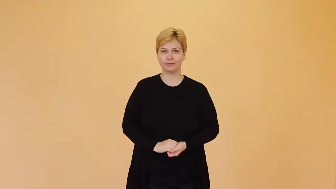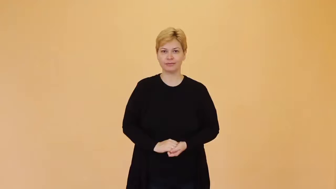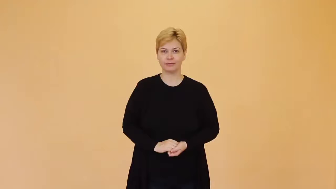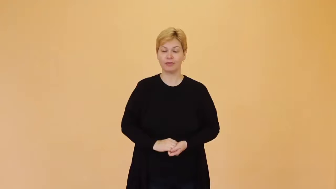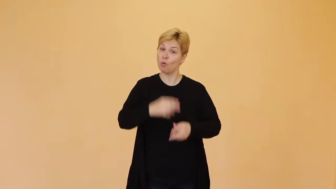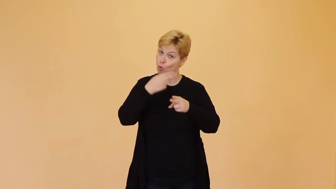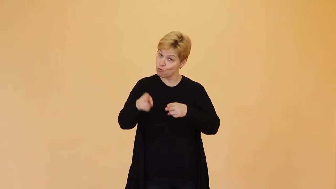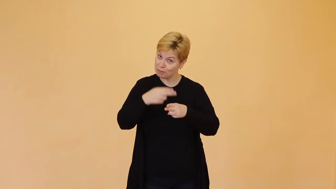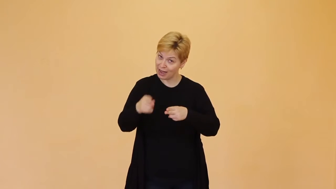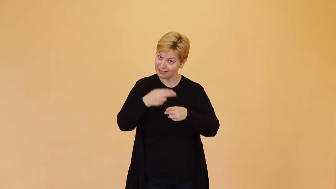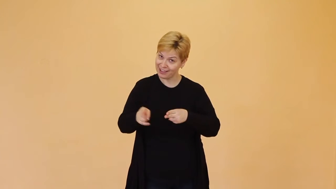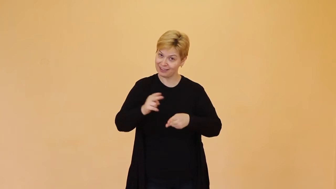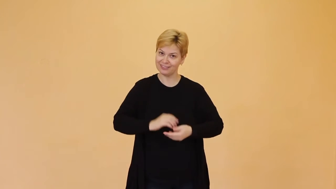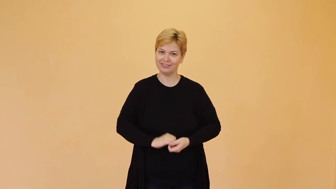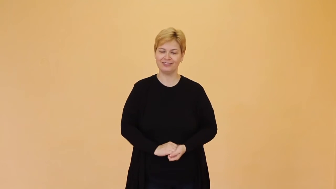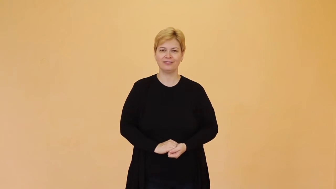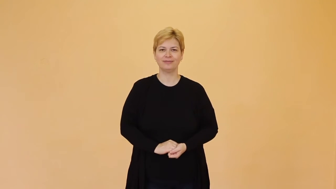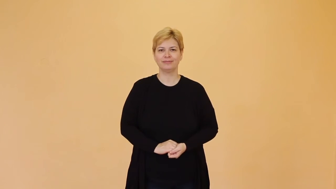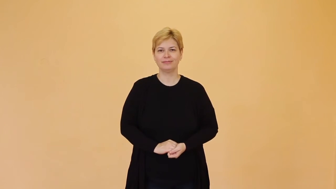upratať